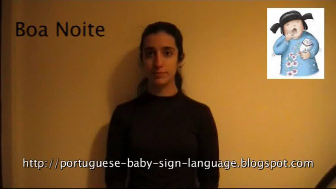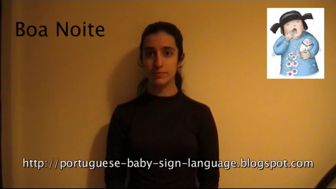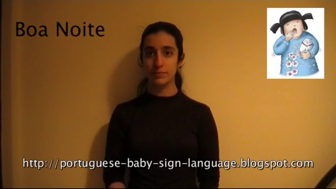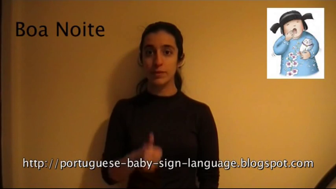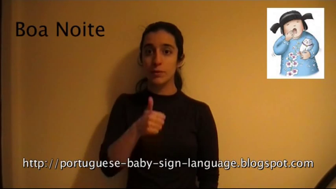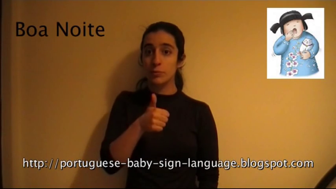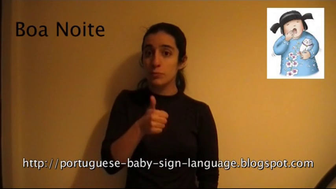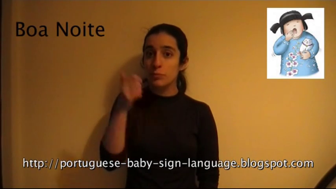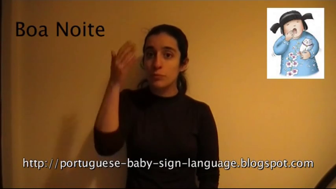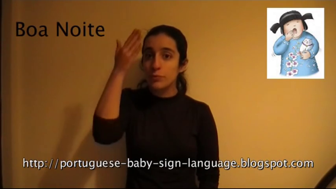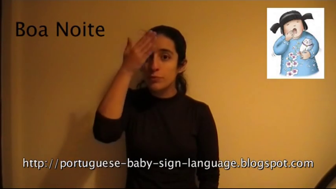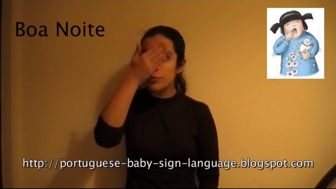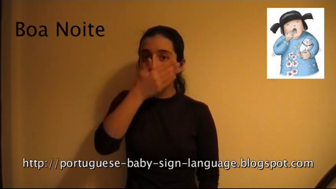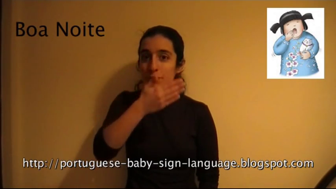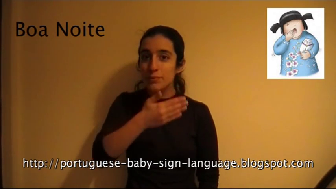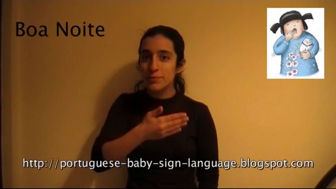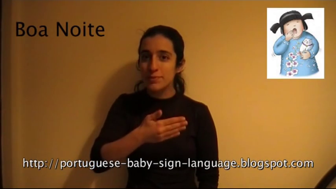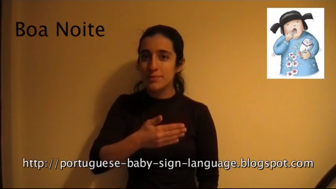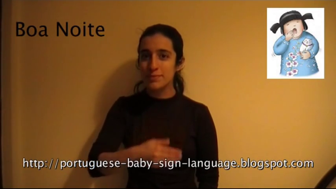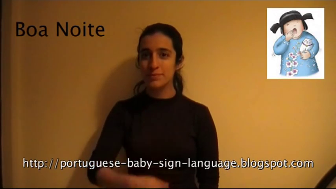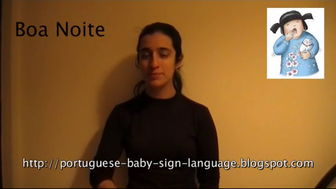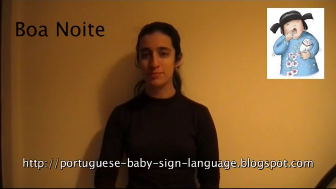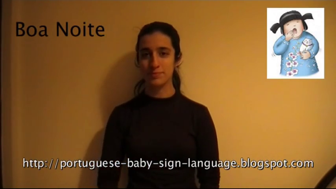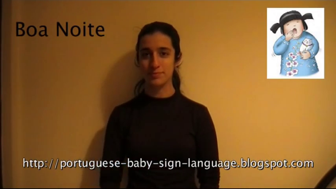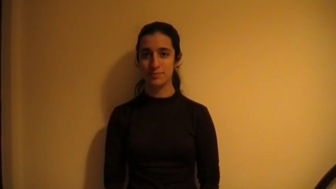Boa Noite